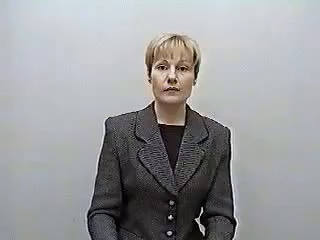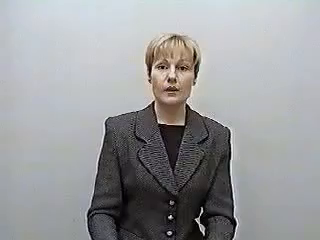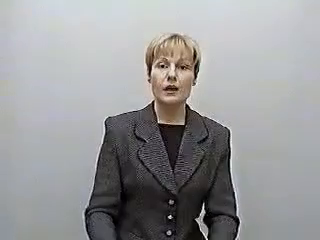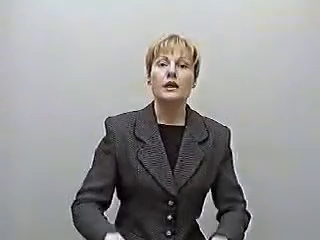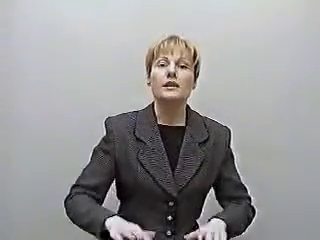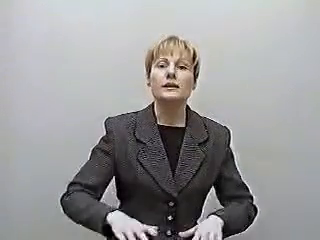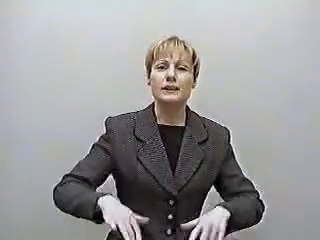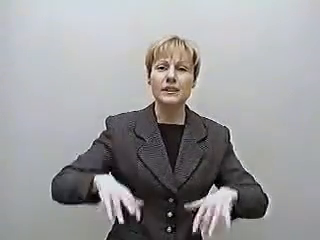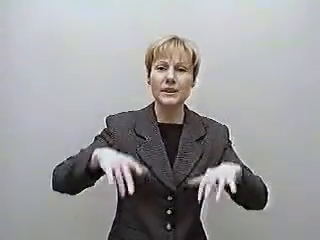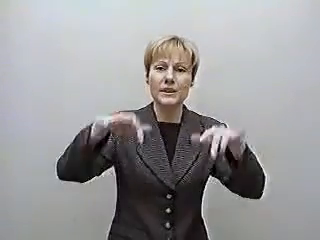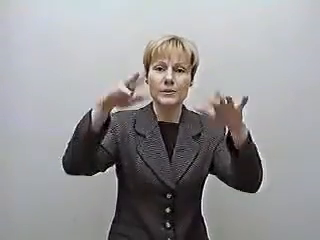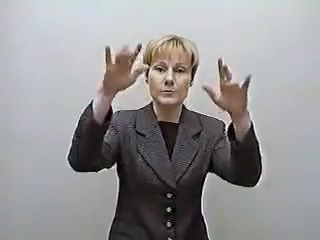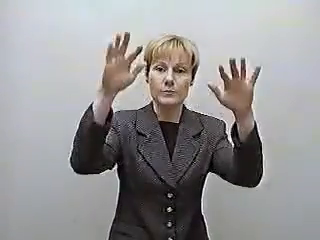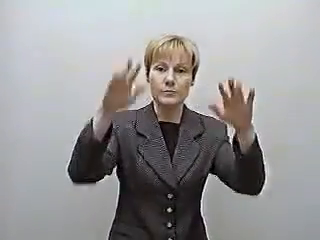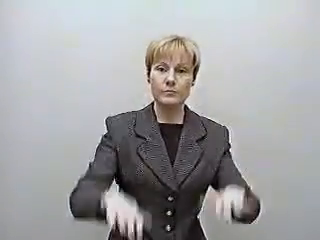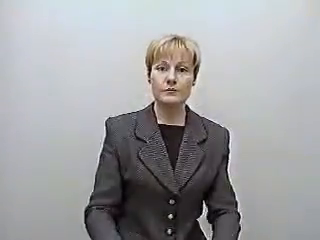дым